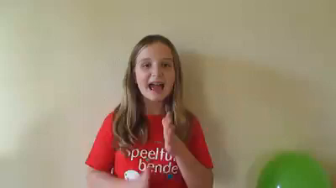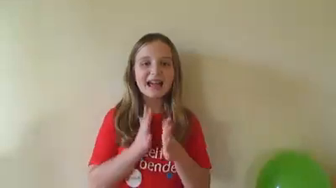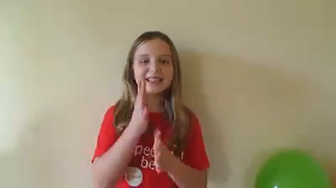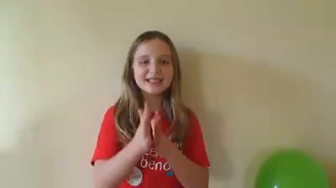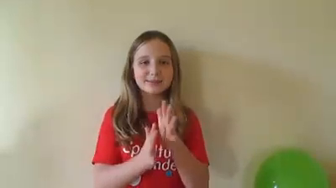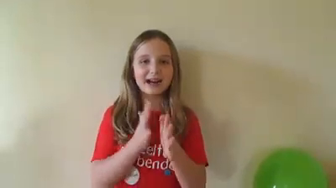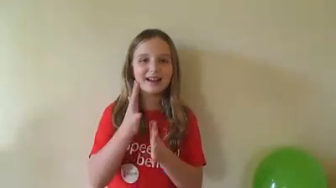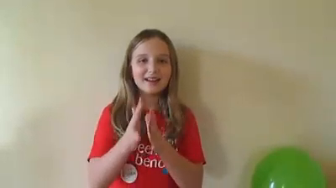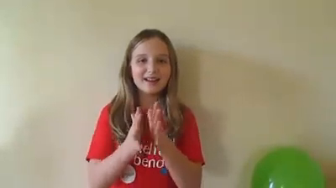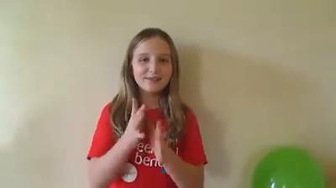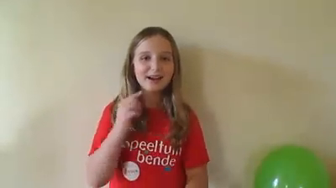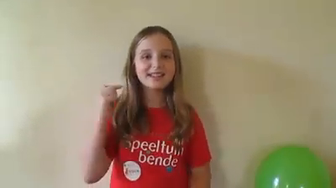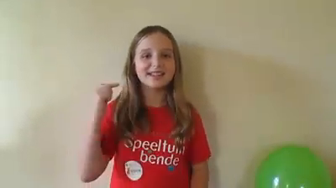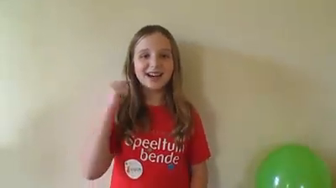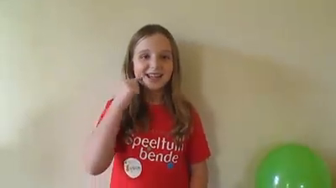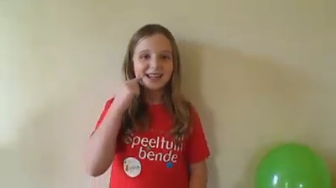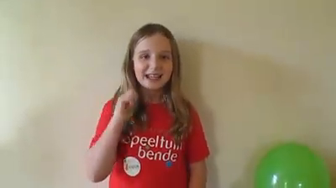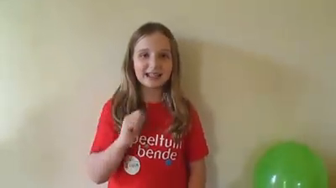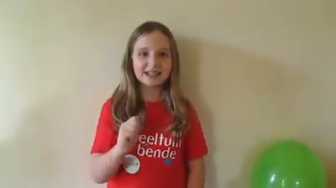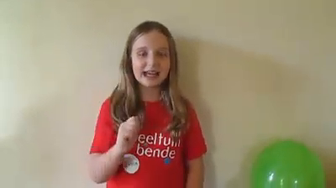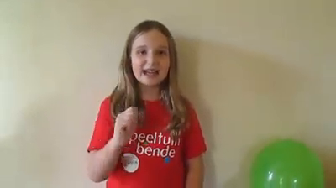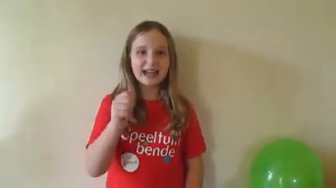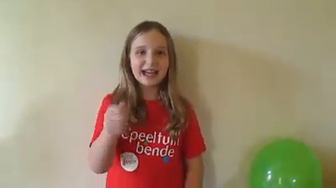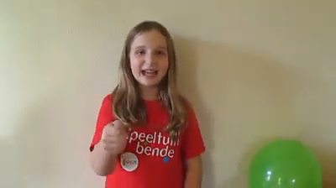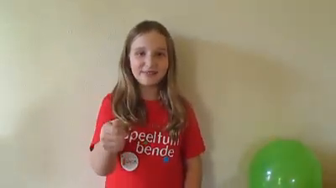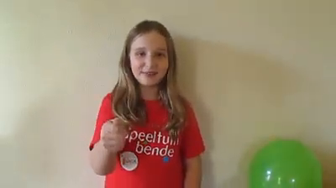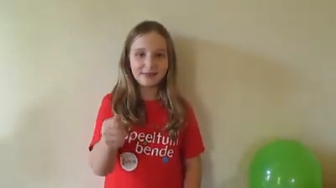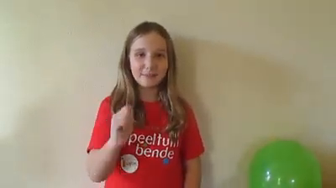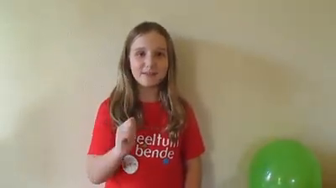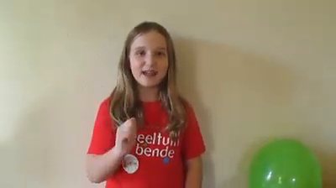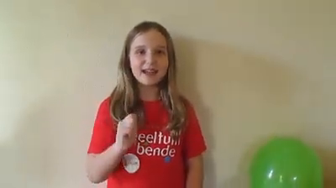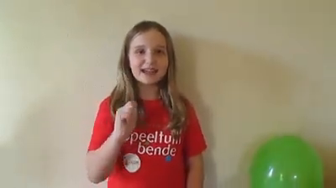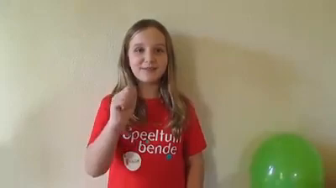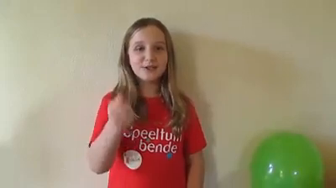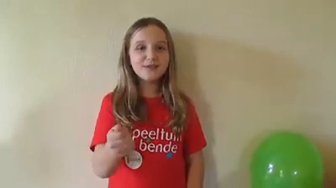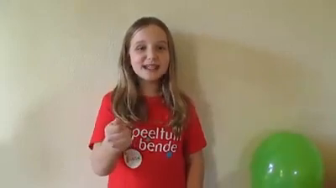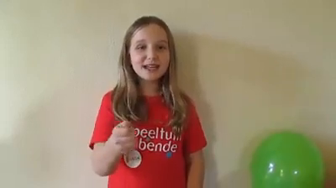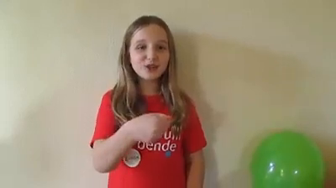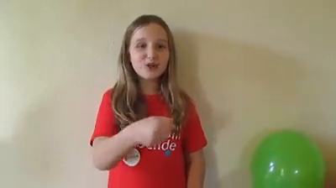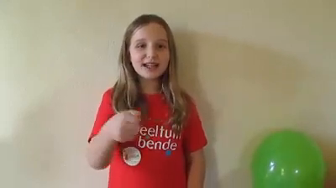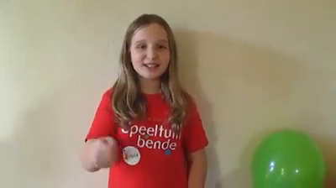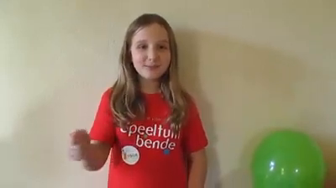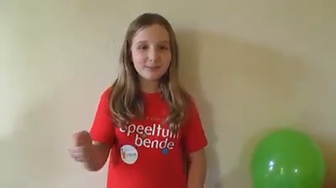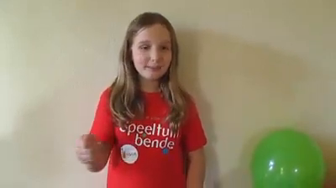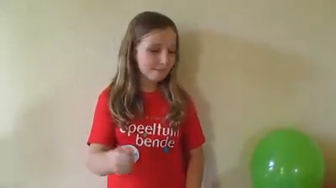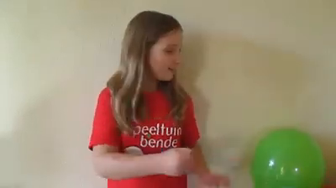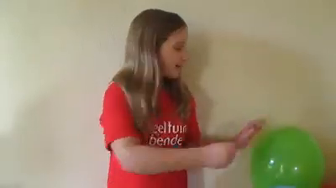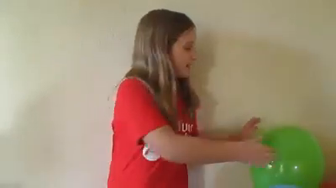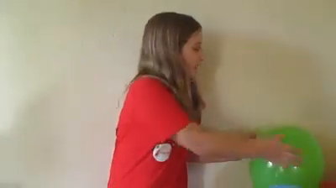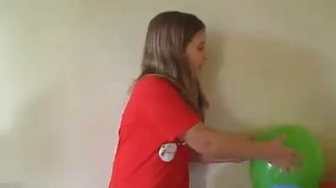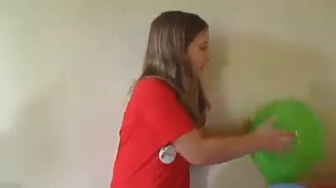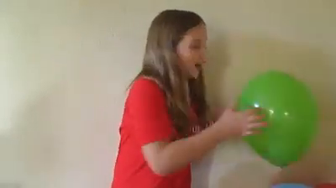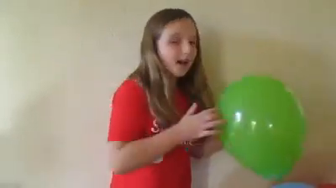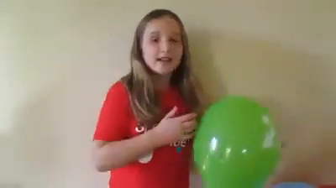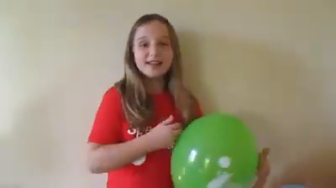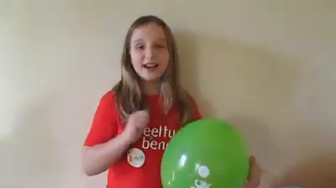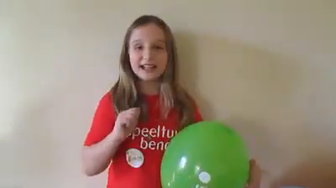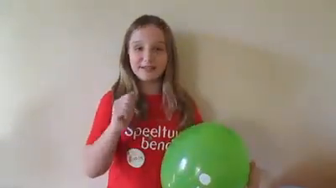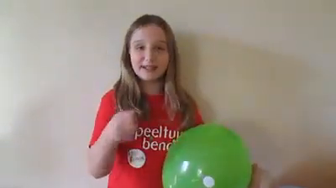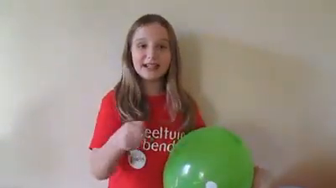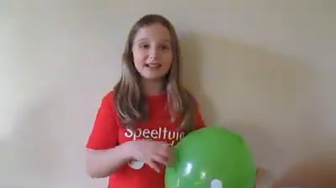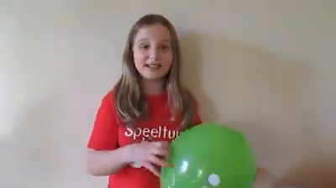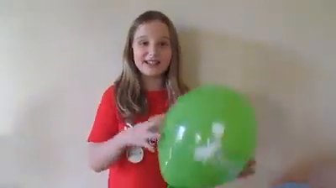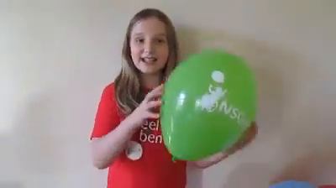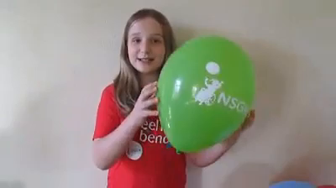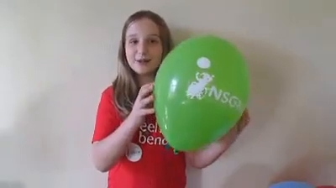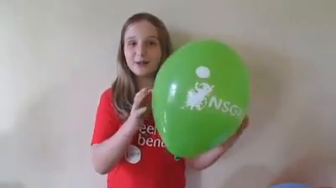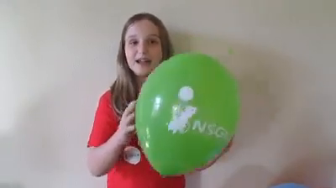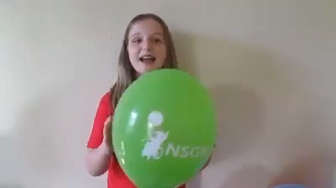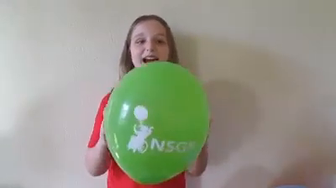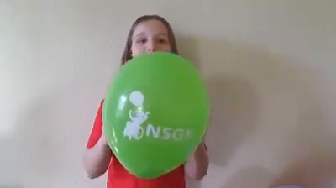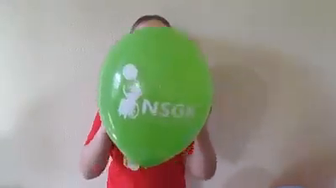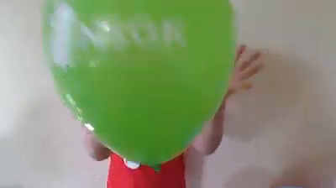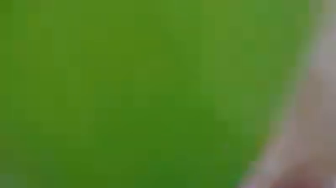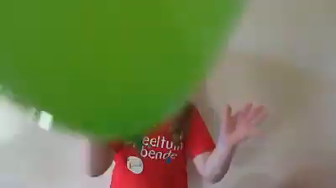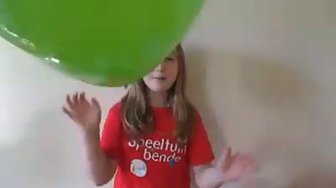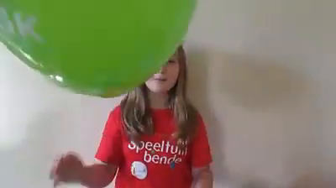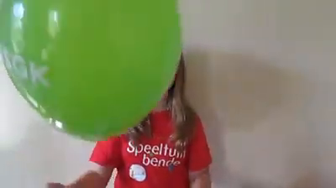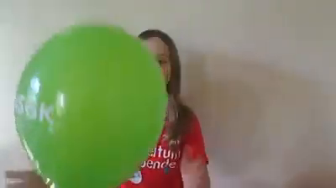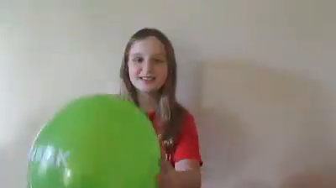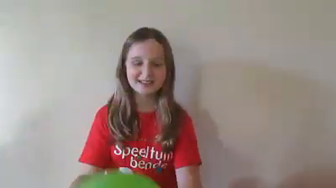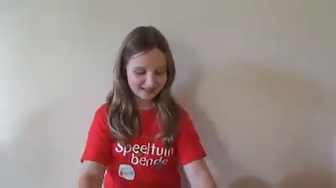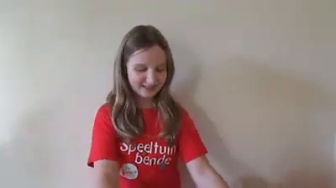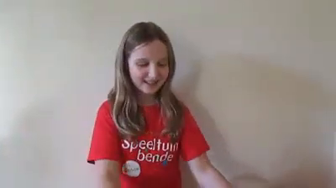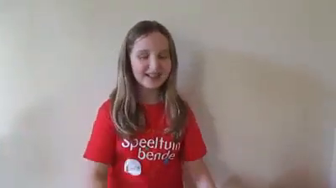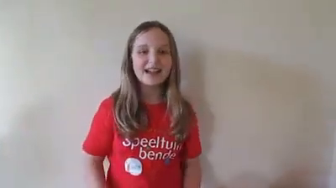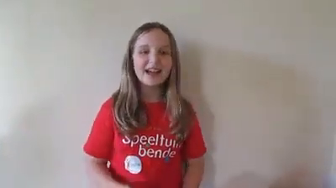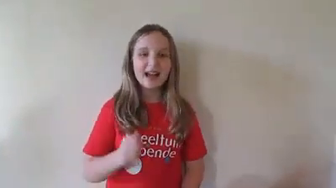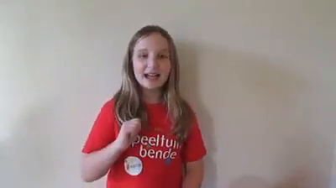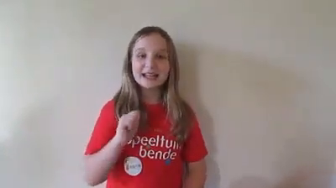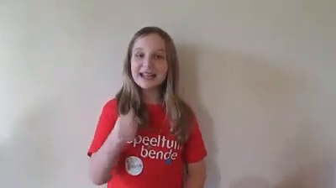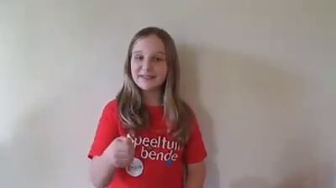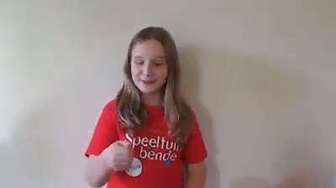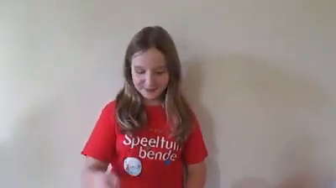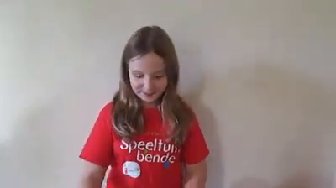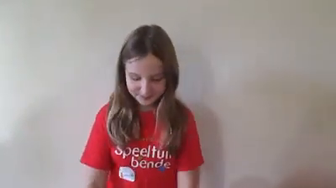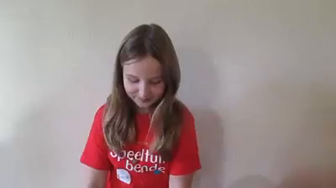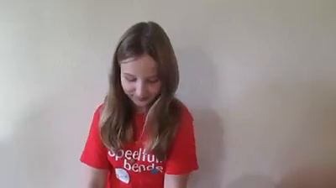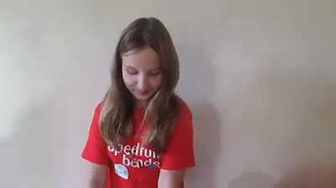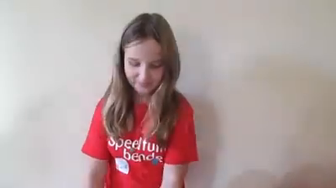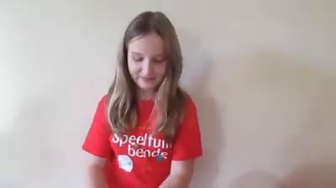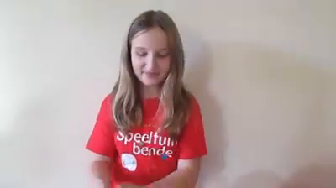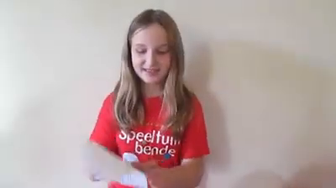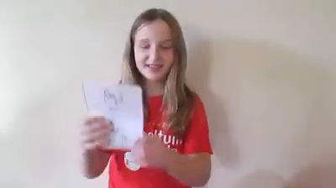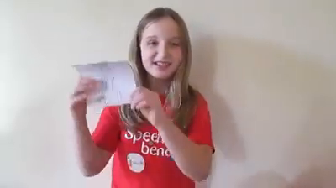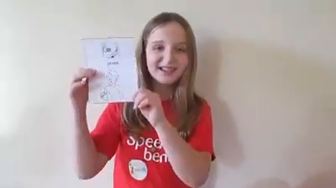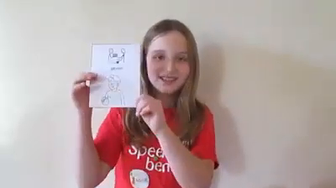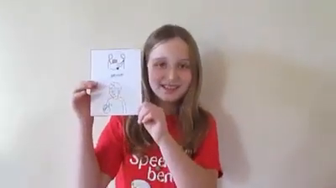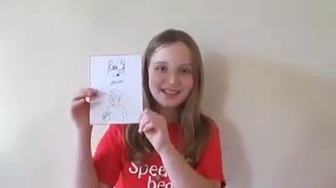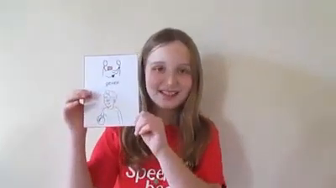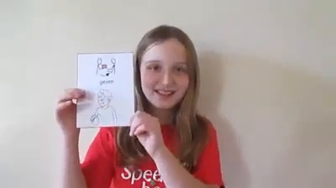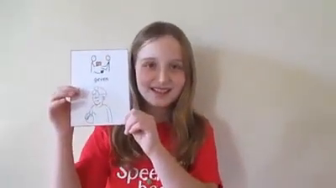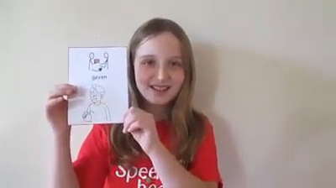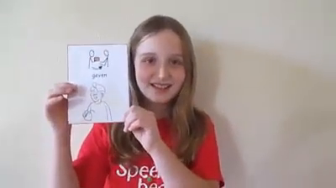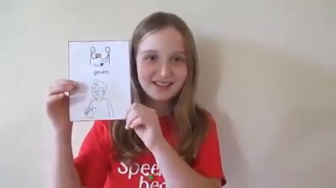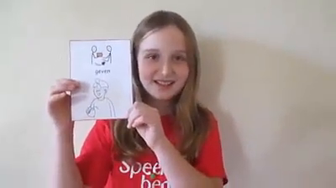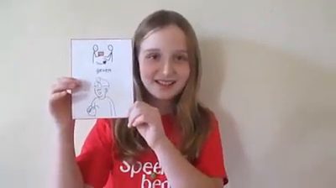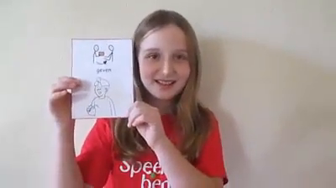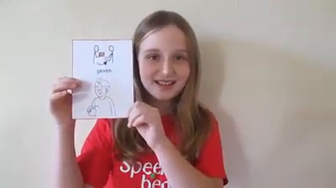Geven